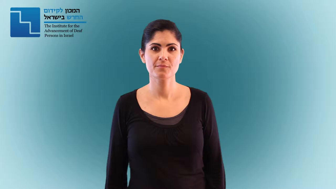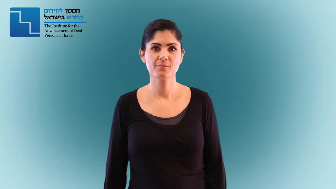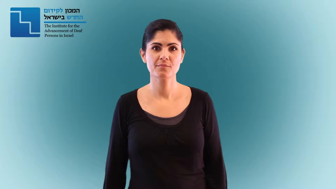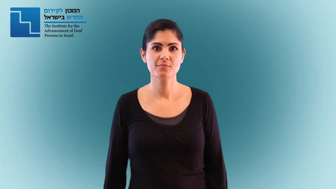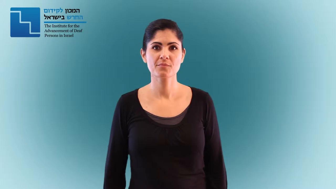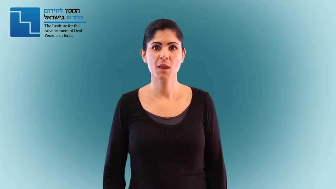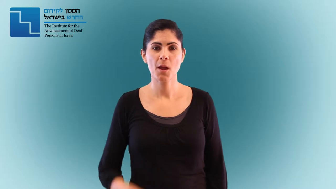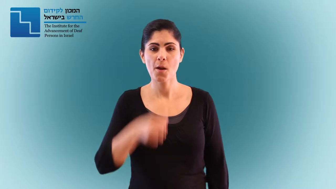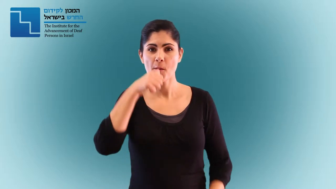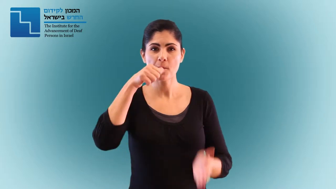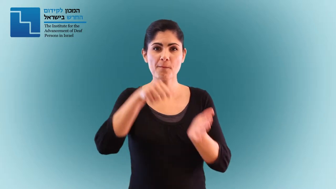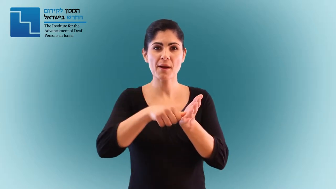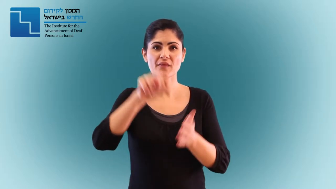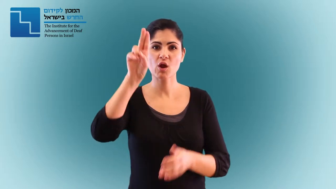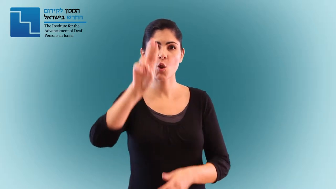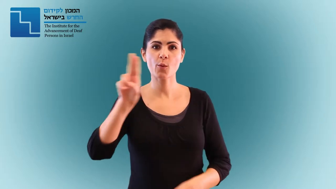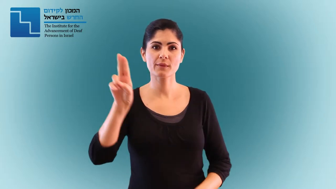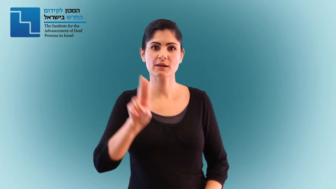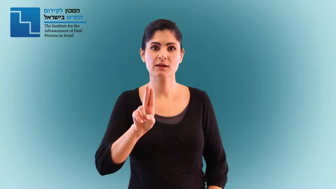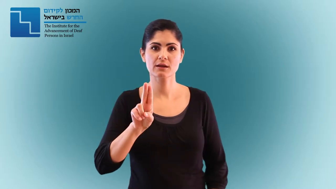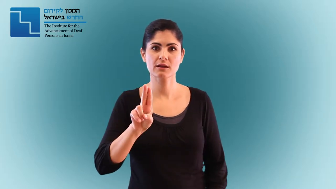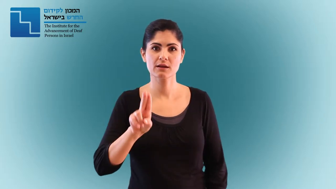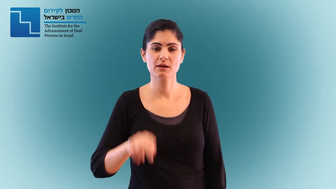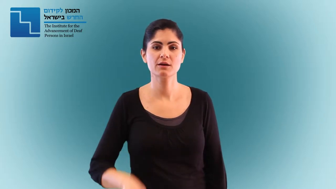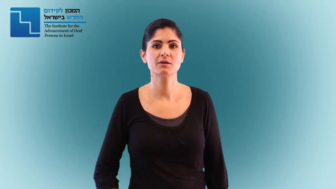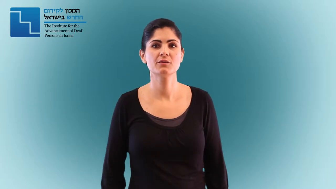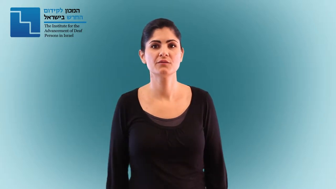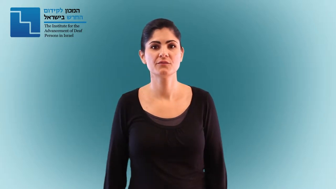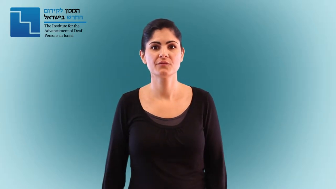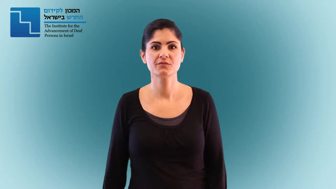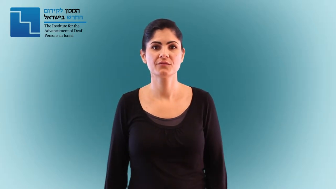בנק לאומי